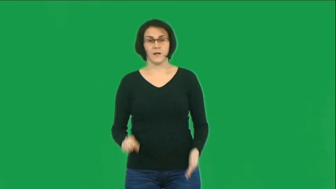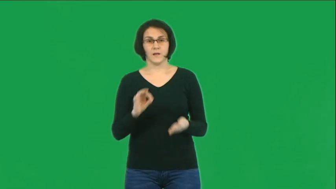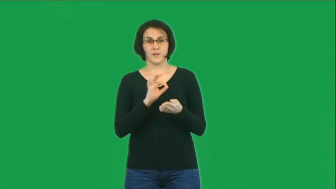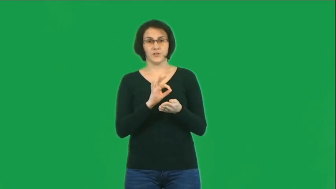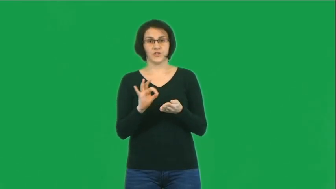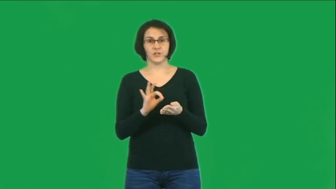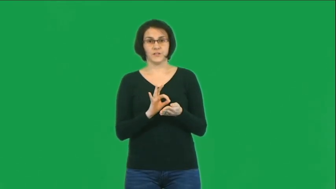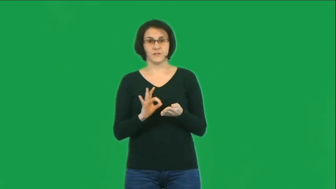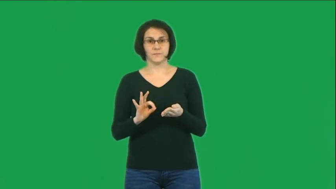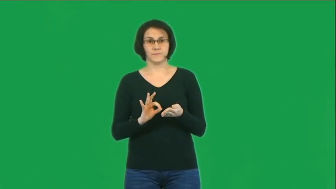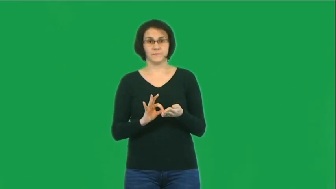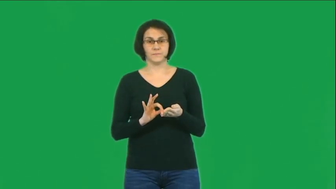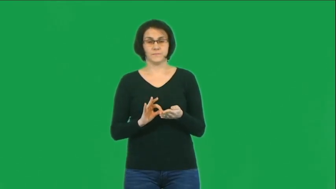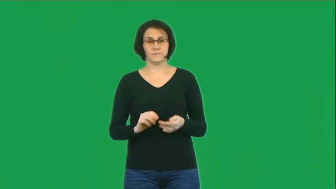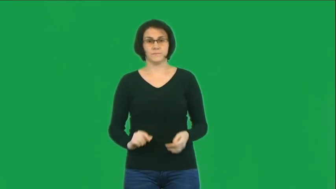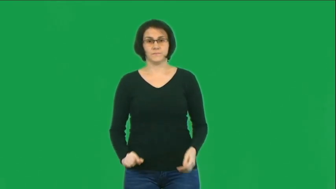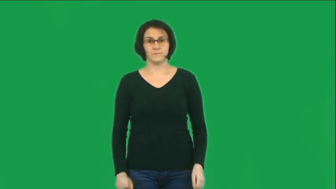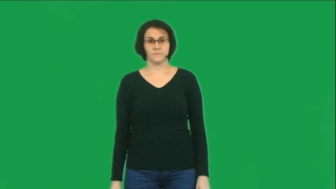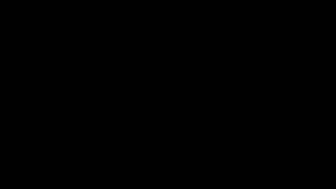szkic